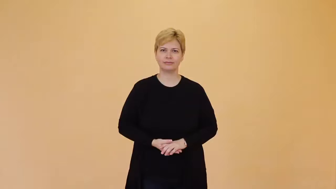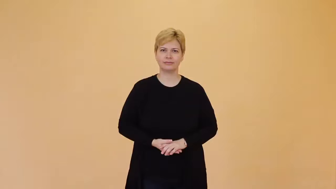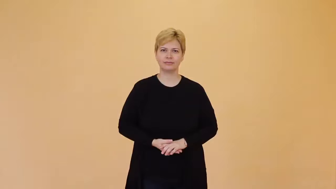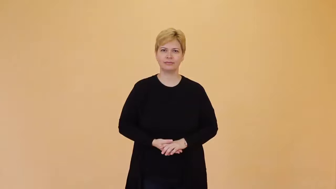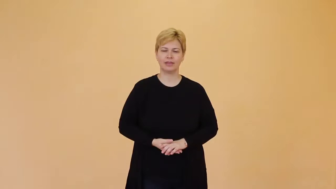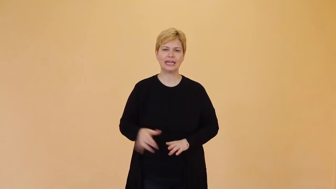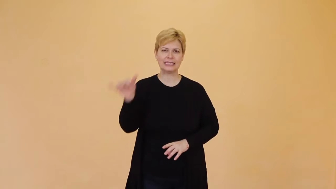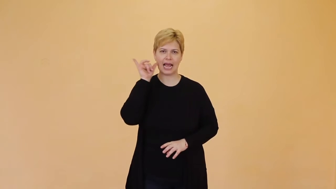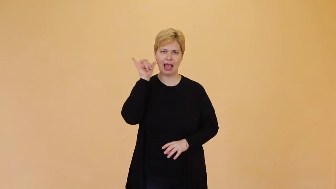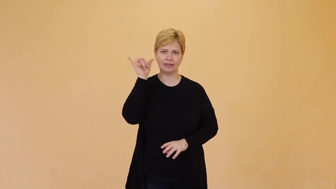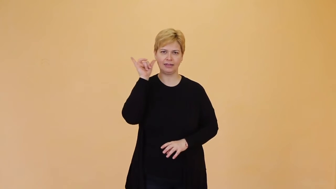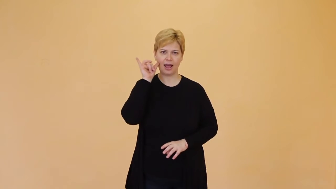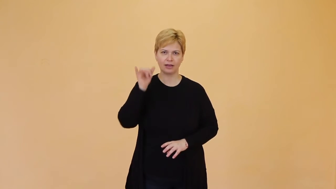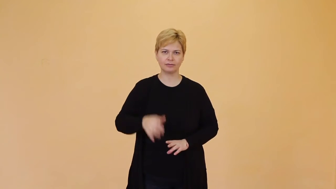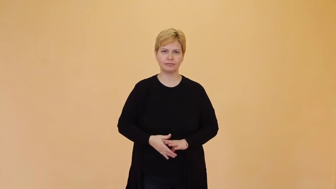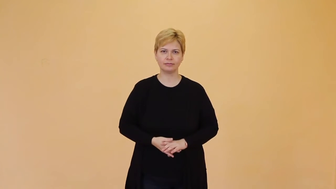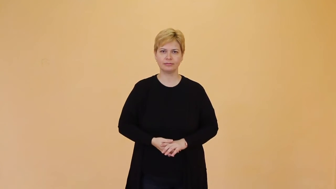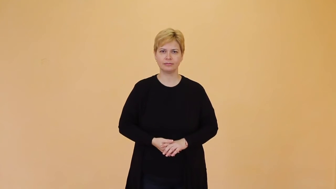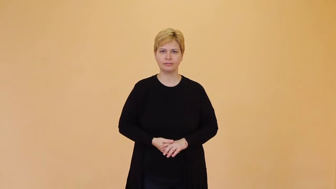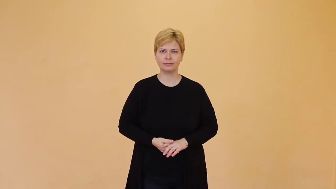zelenina